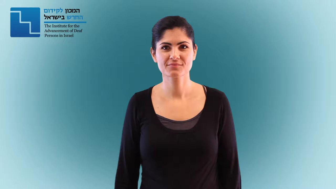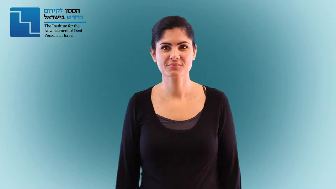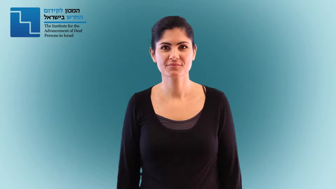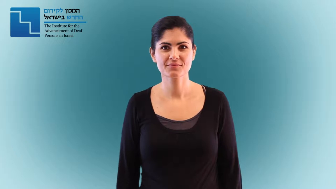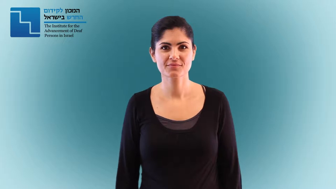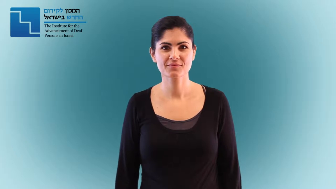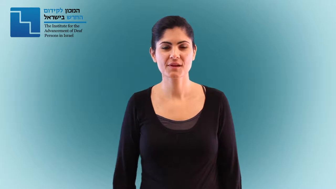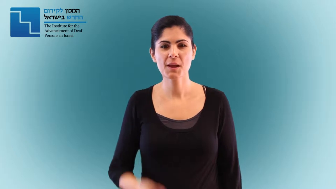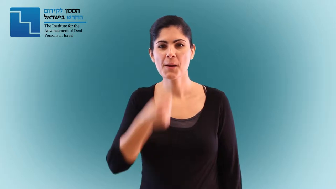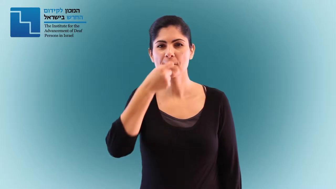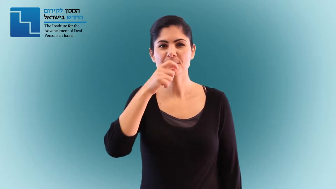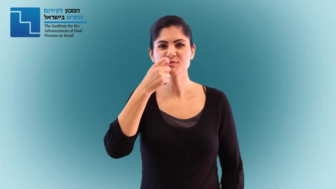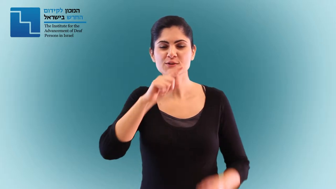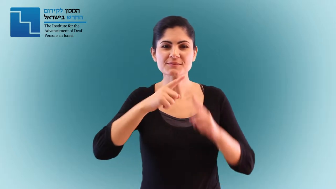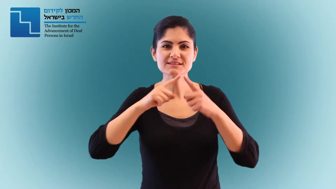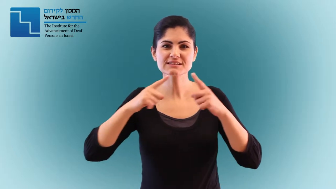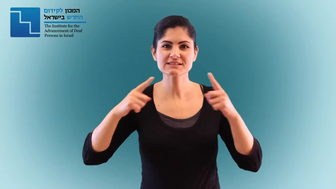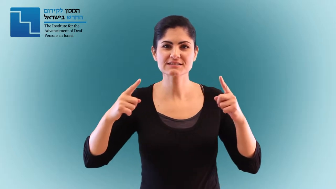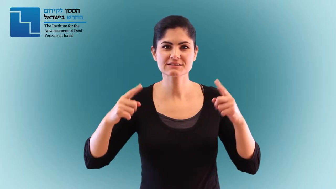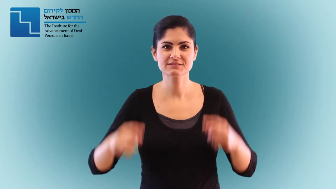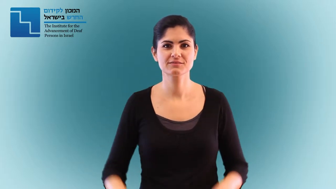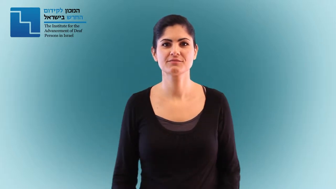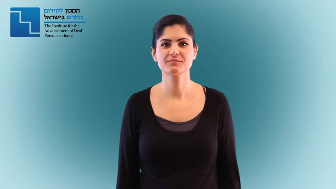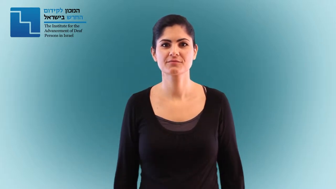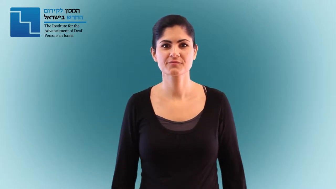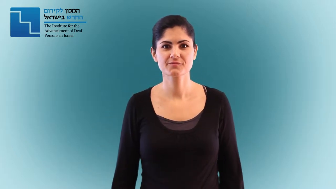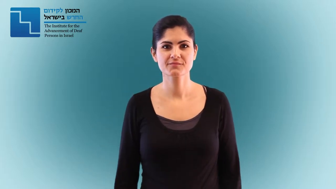פיצוחים